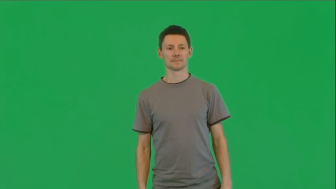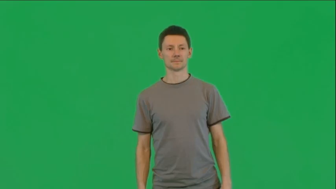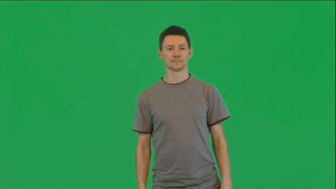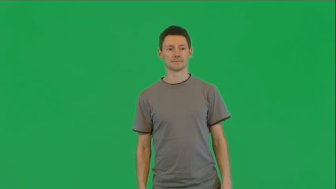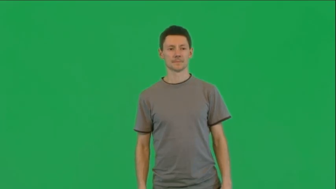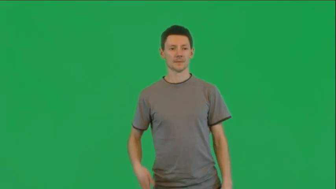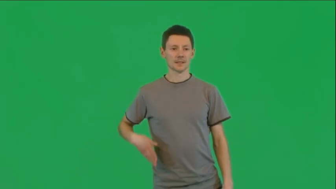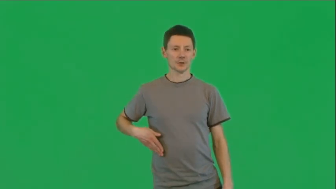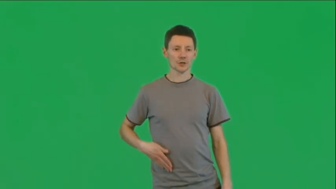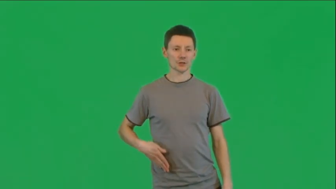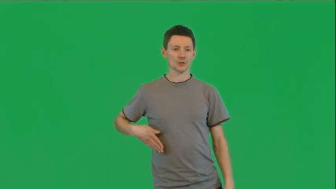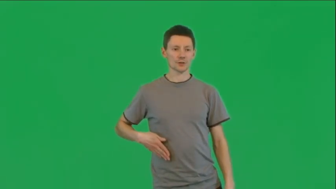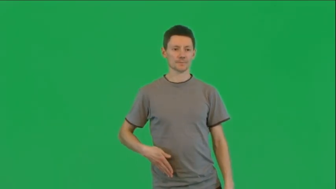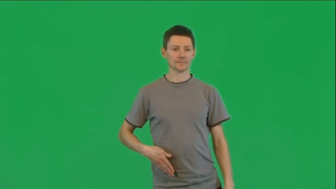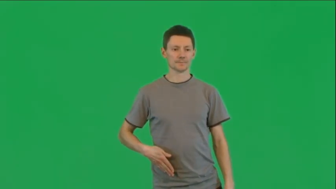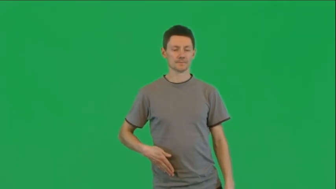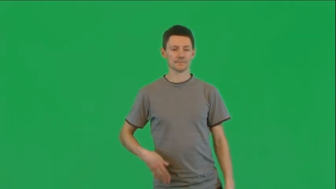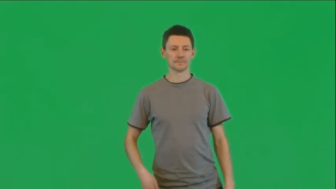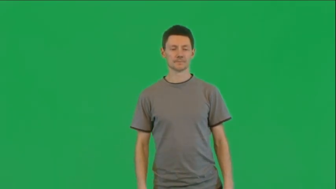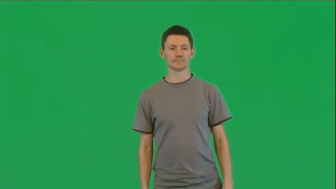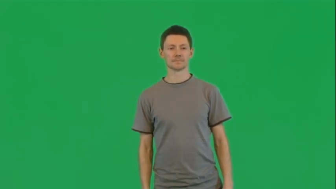kieszeń